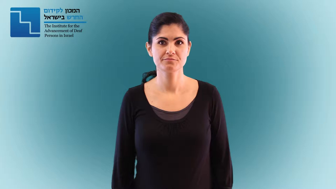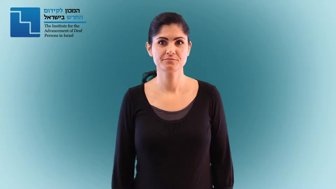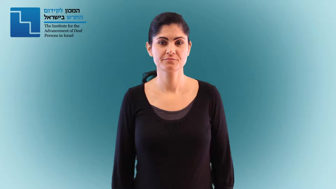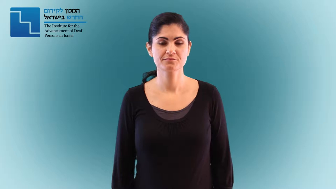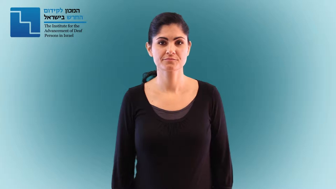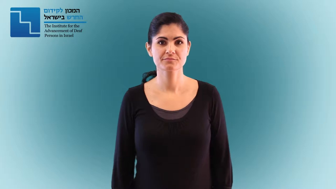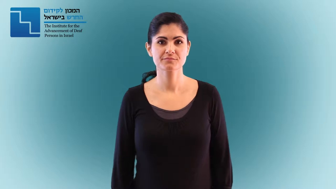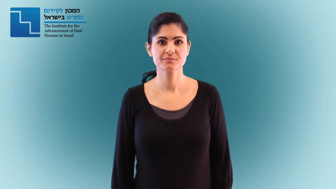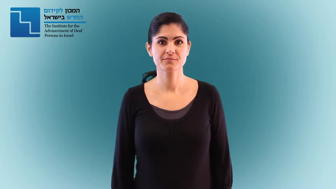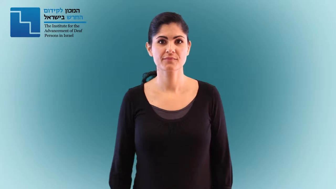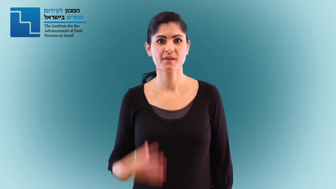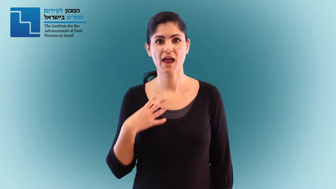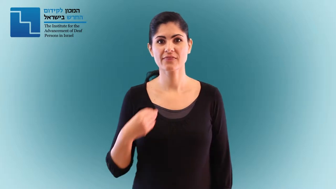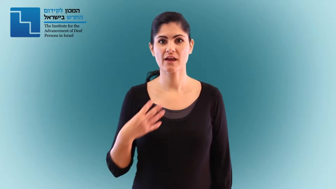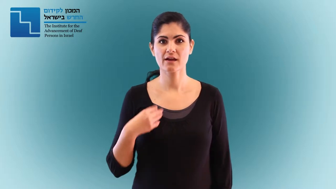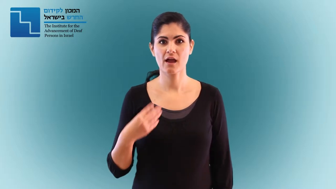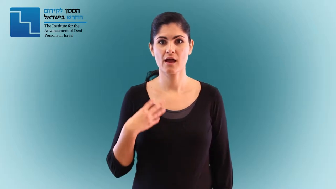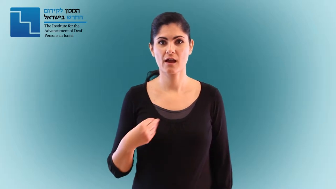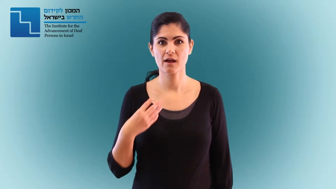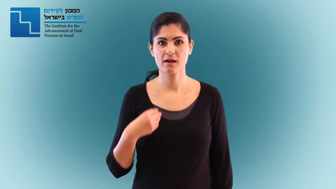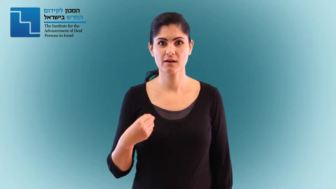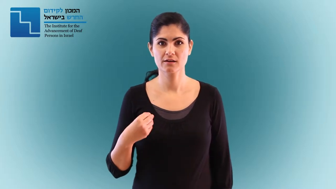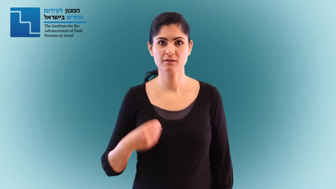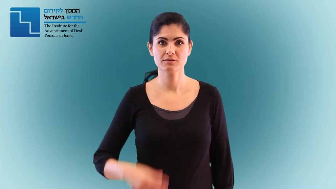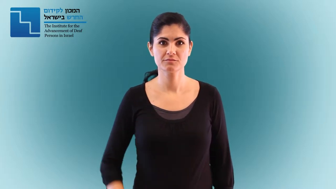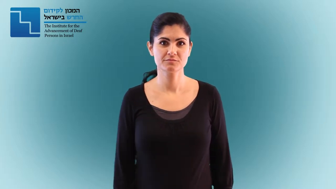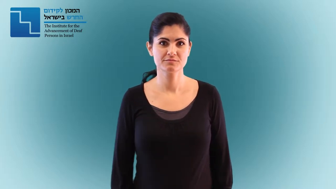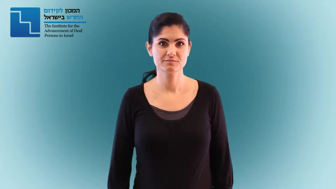הנקה